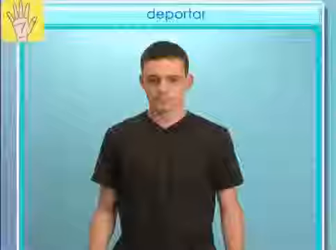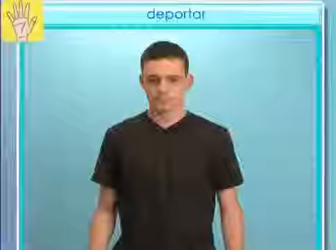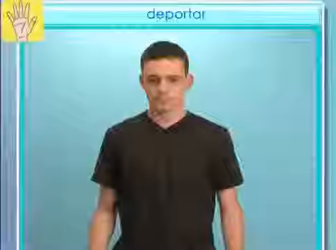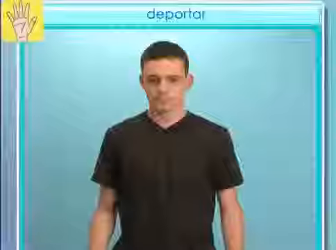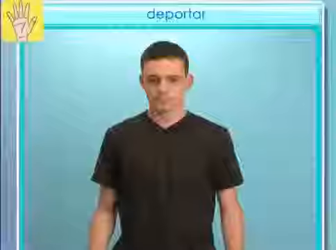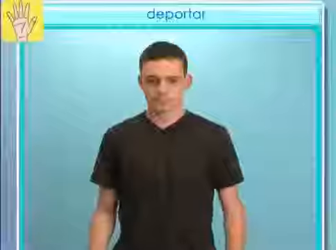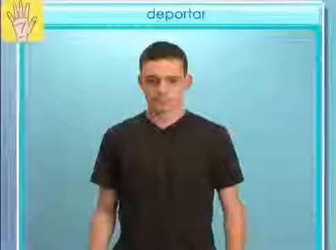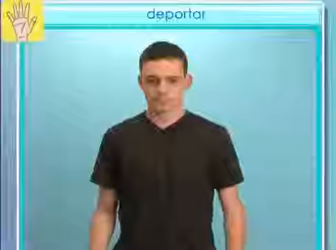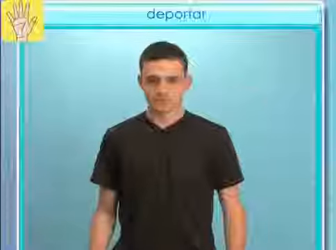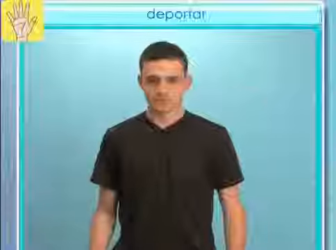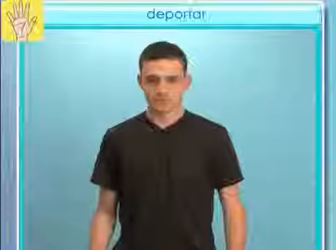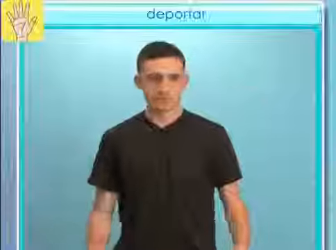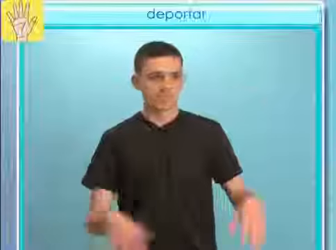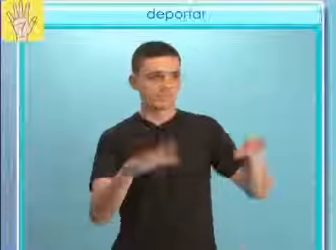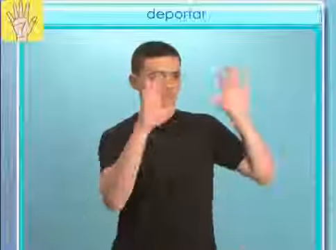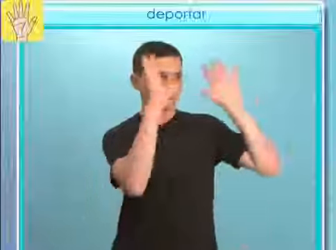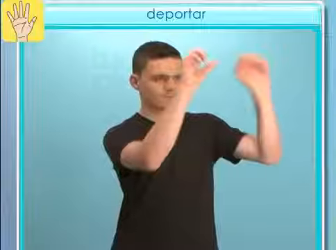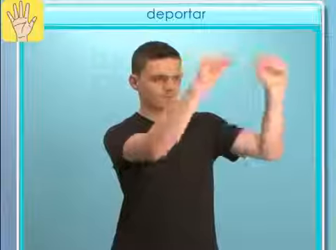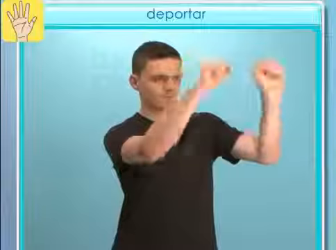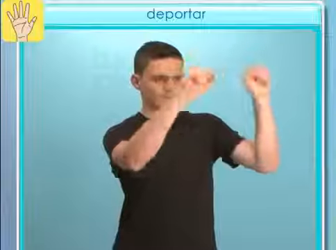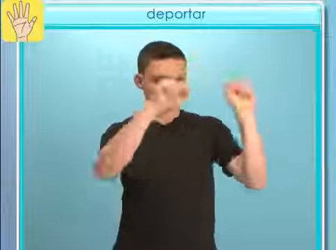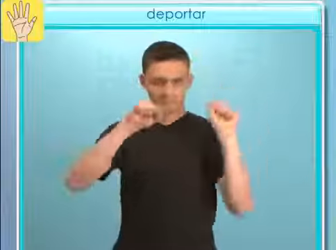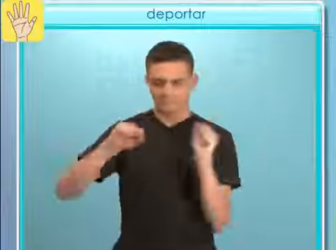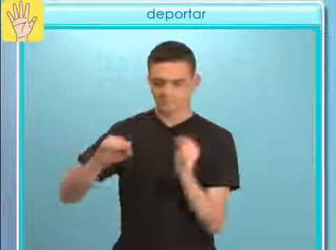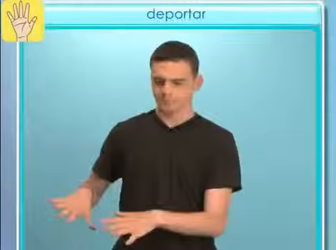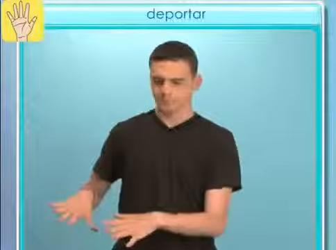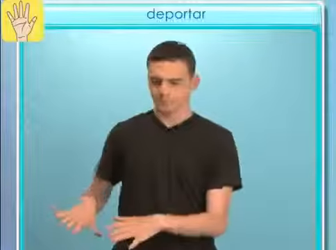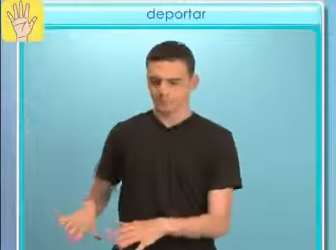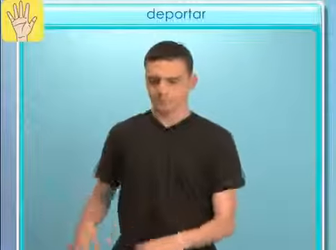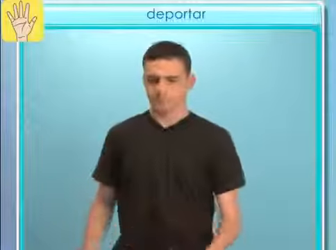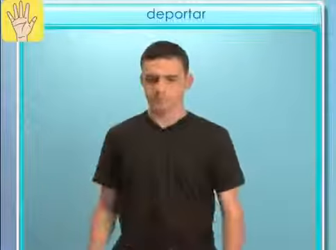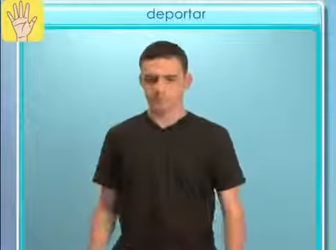DEPORTAR